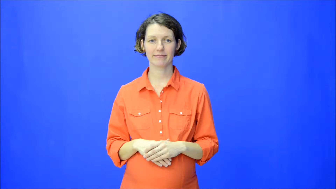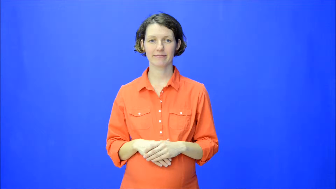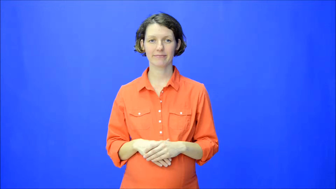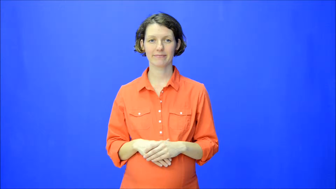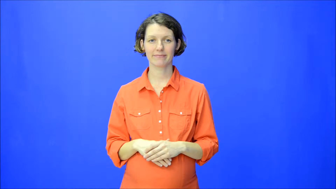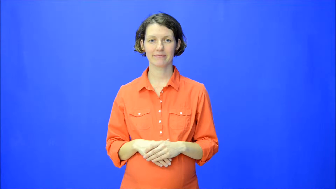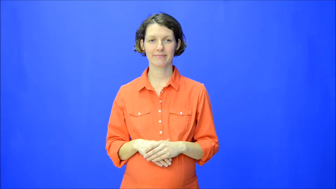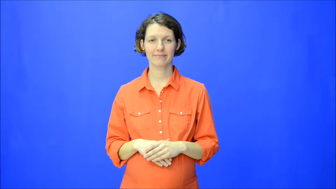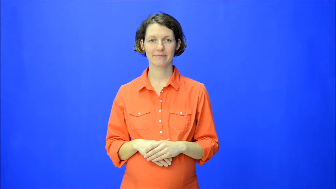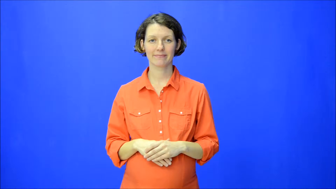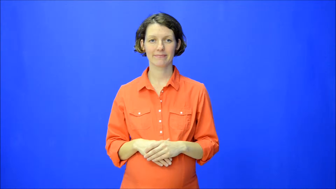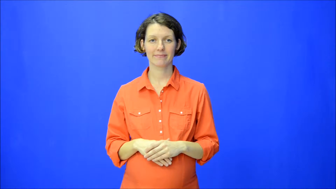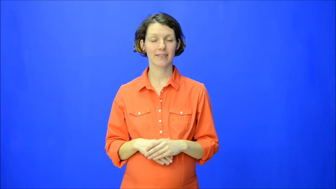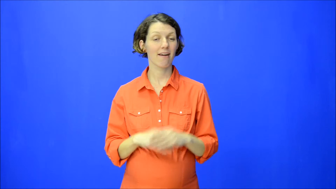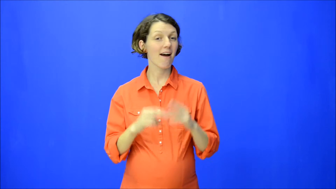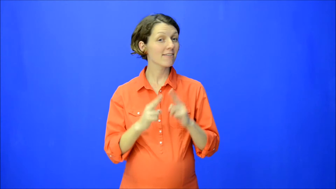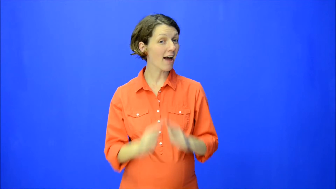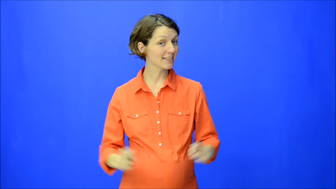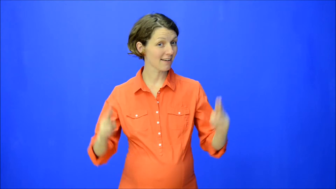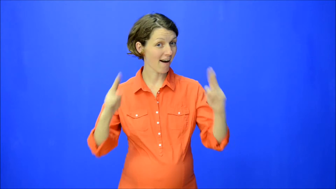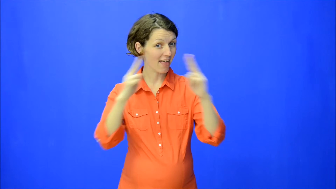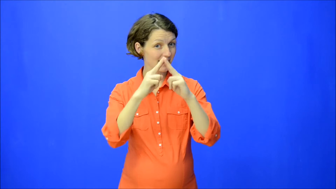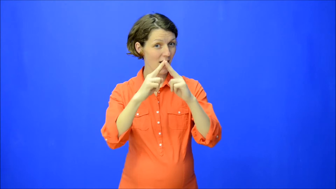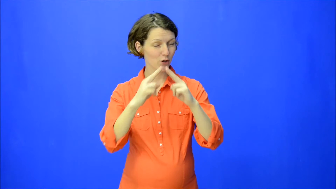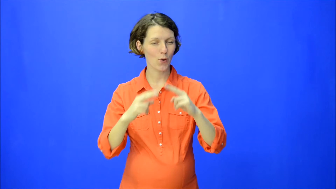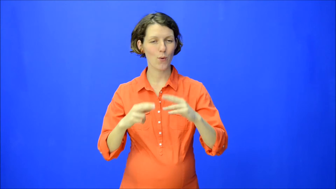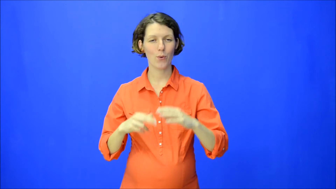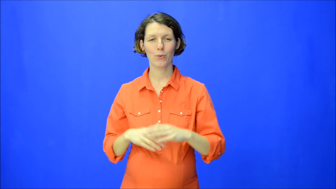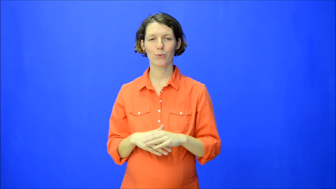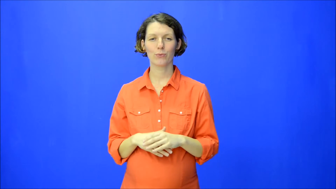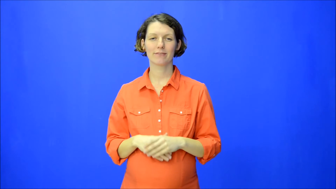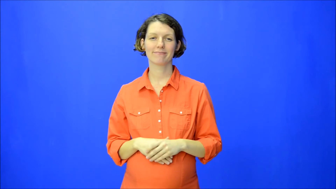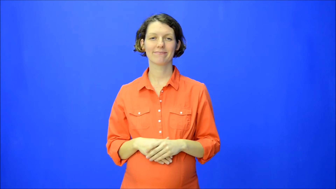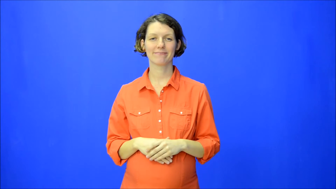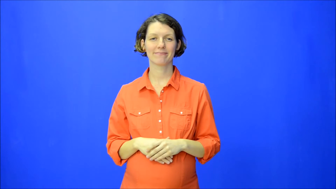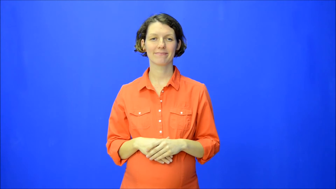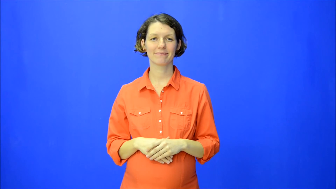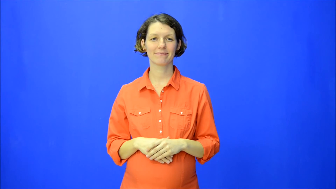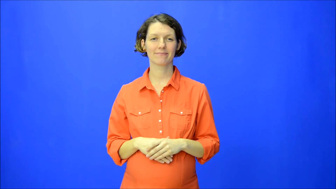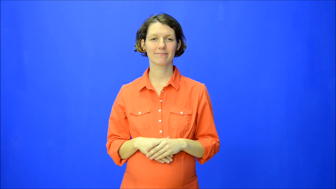na shledanou